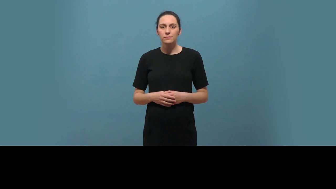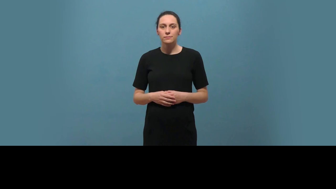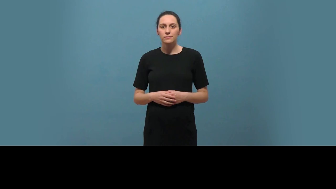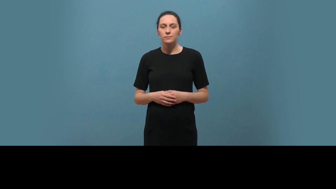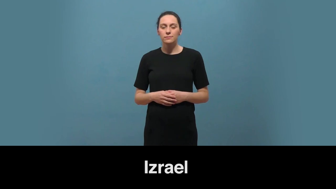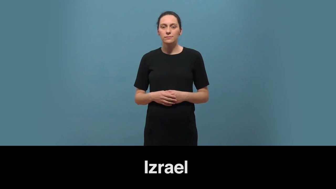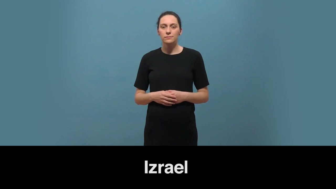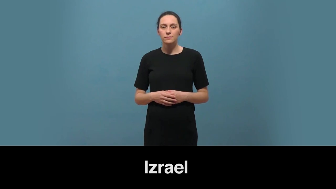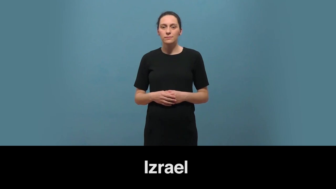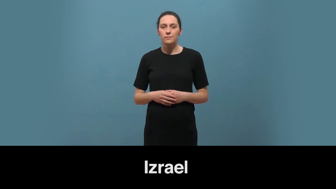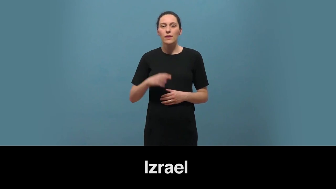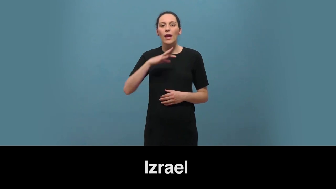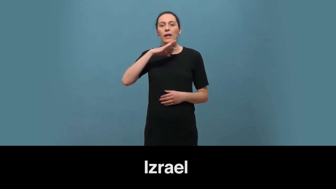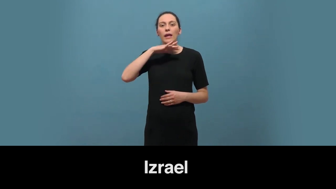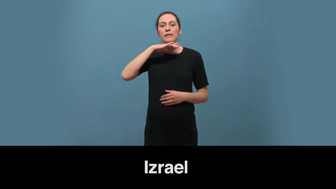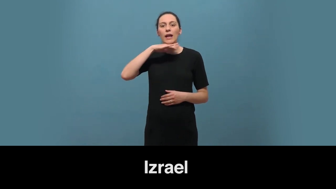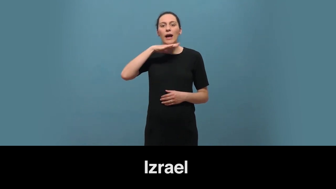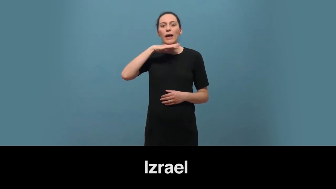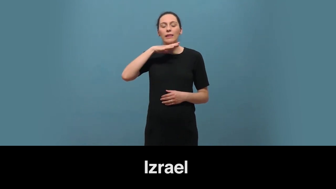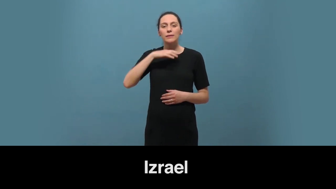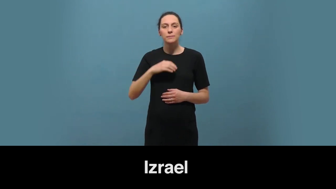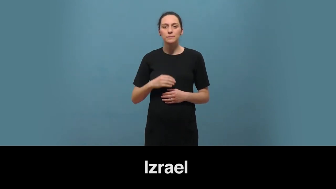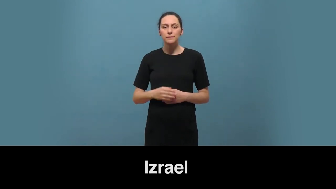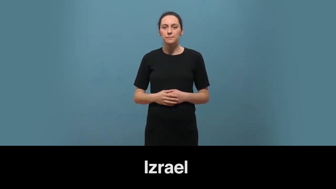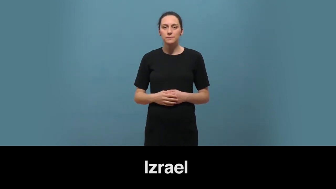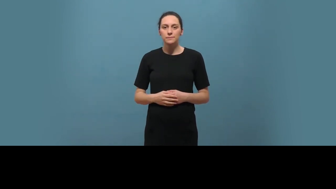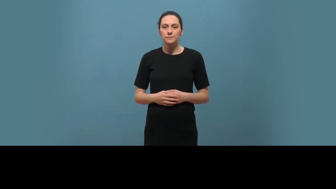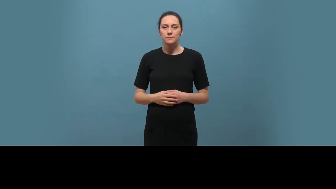Izrael